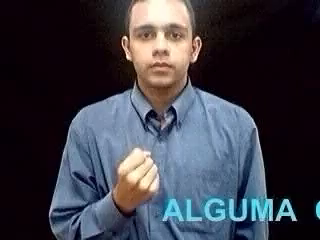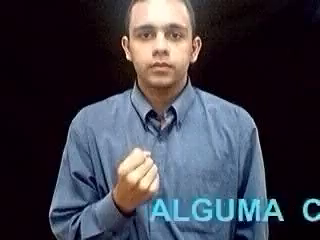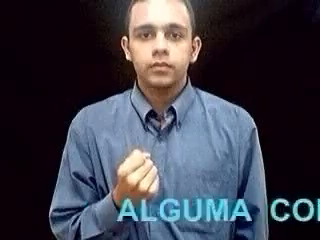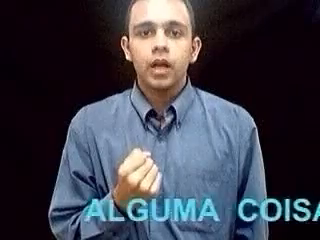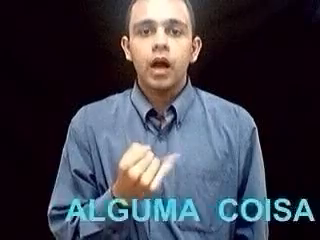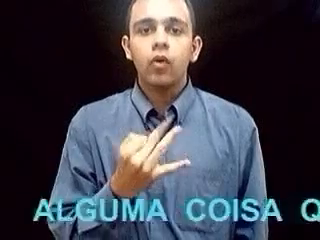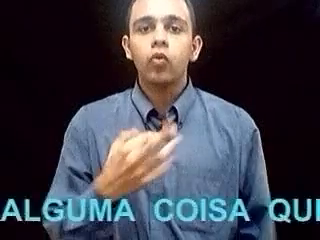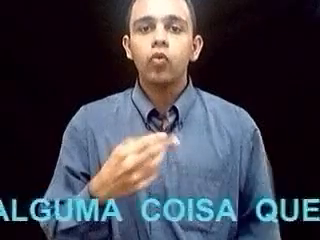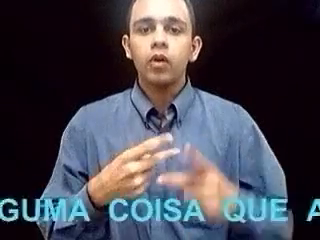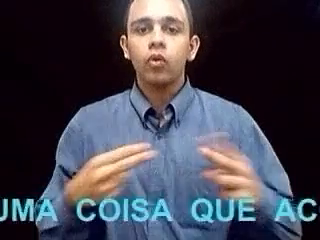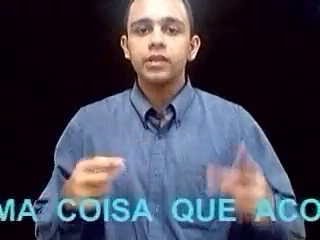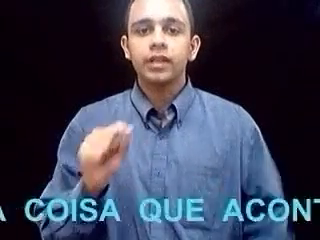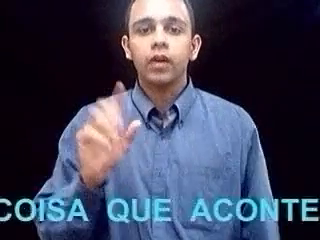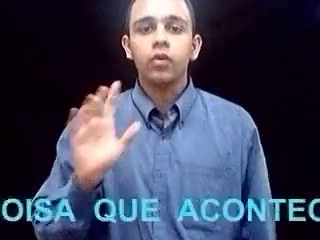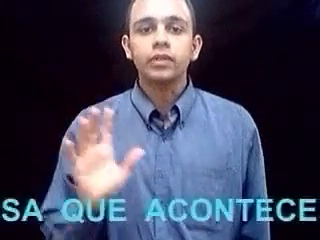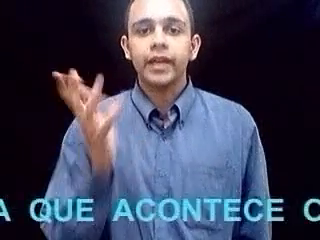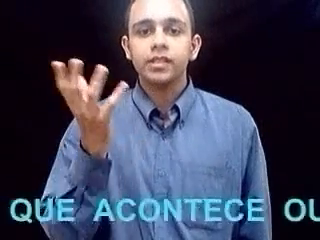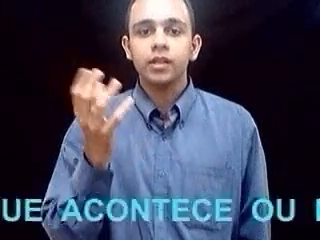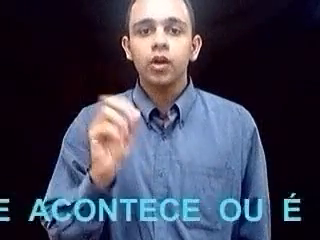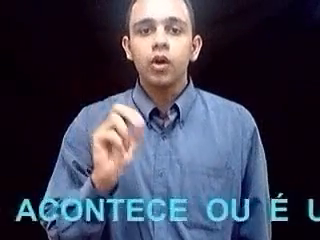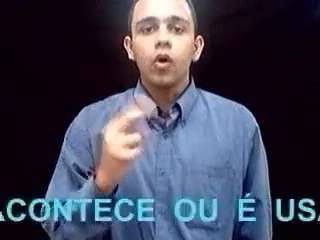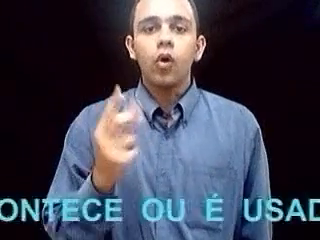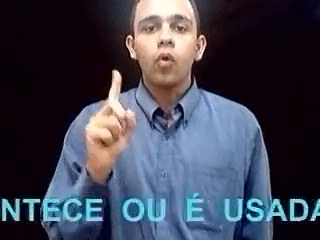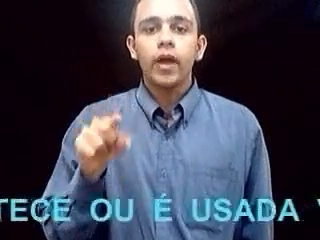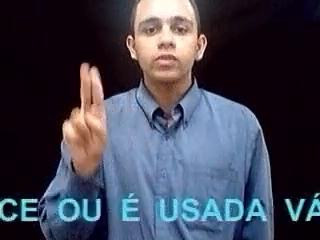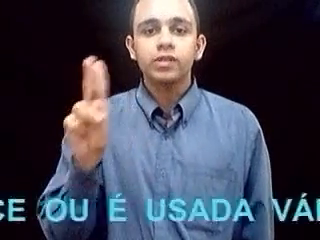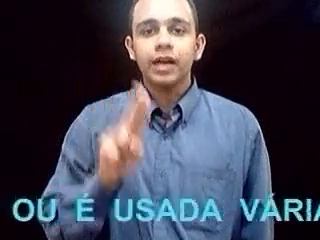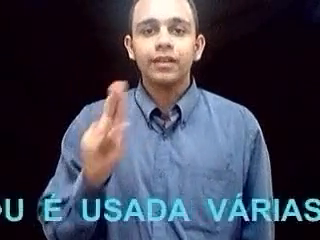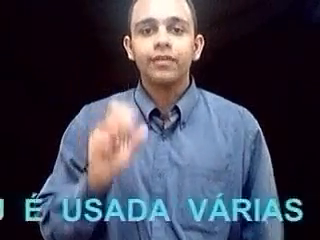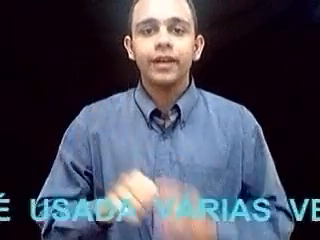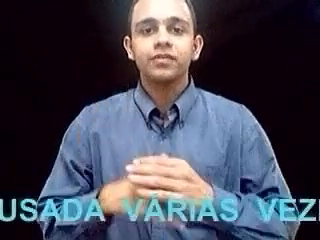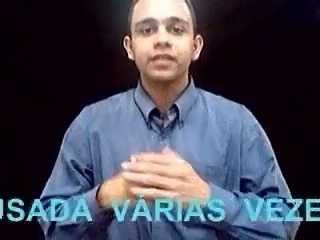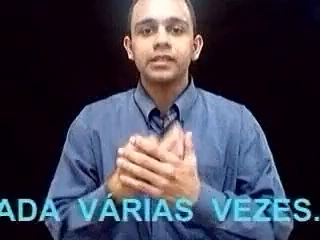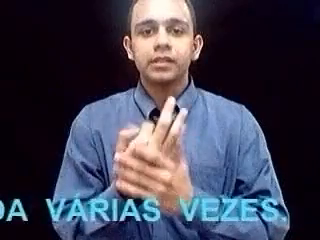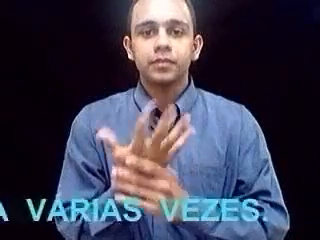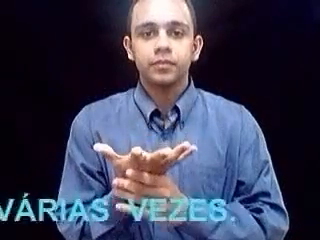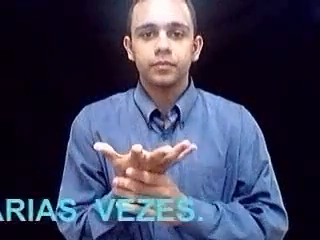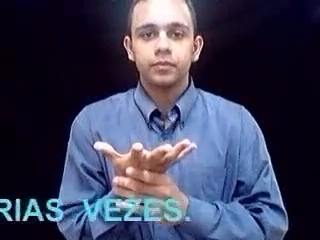uusual